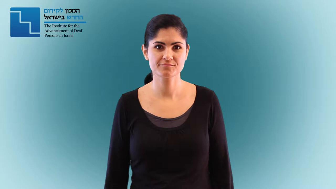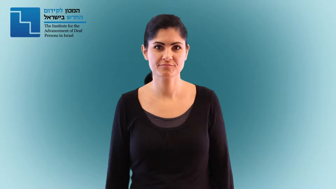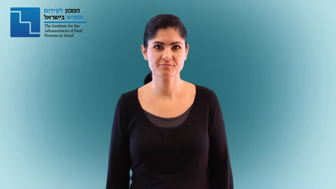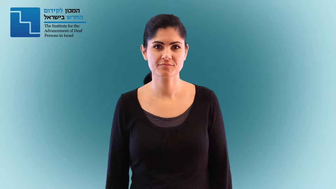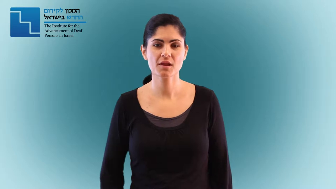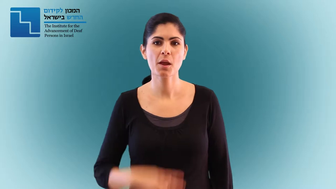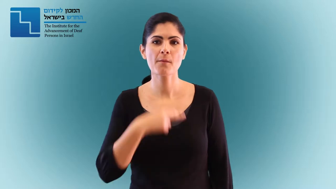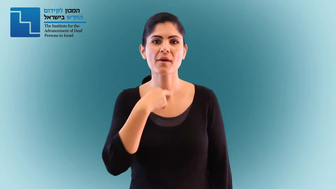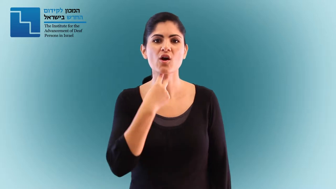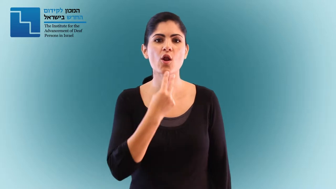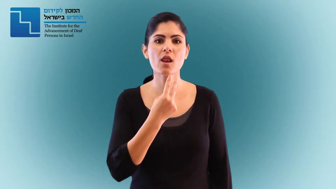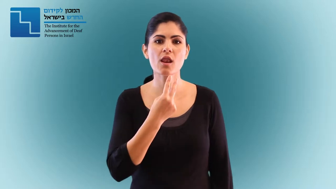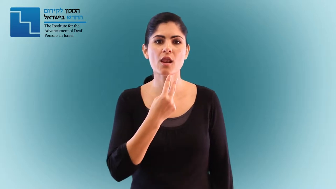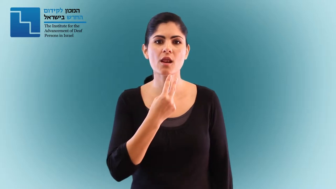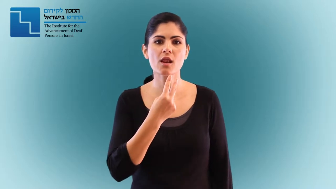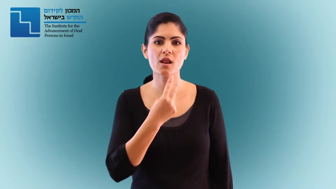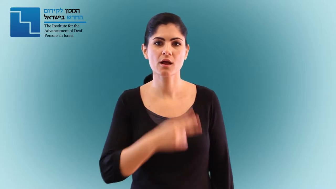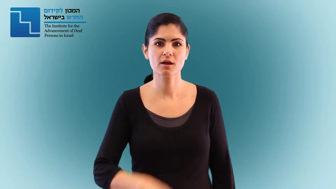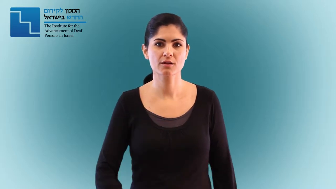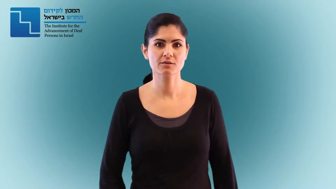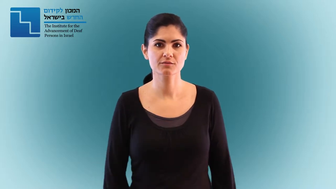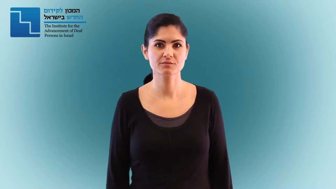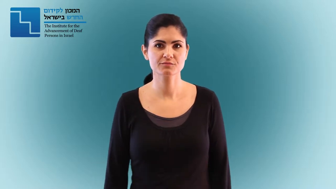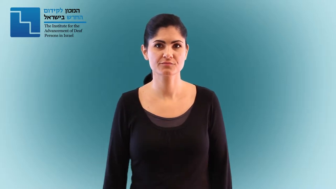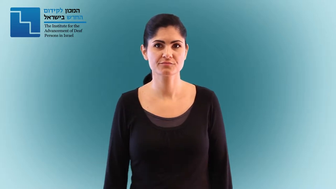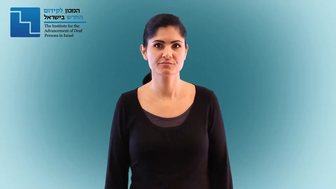בקול